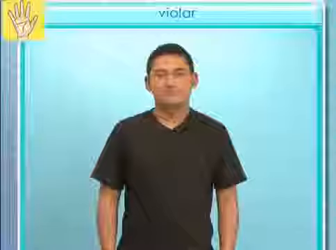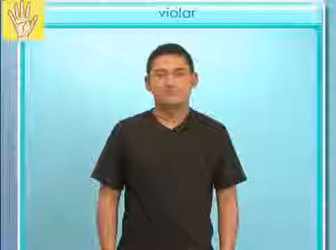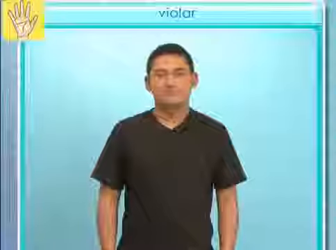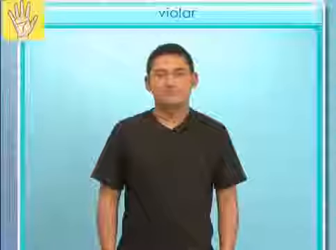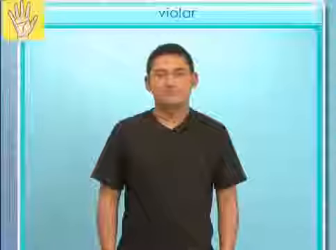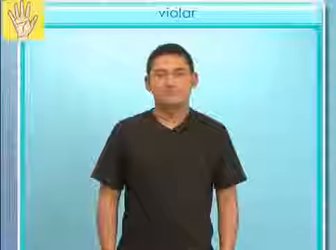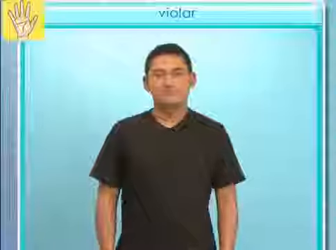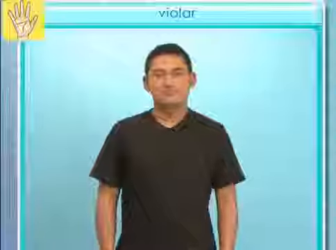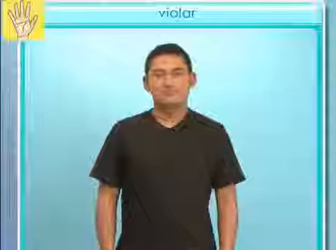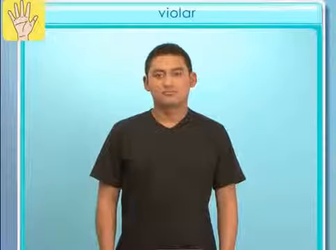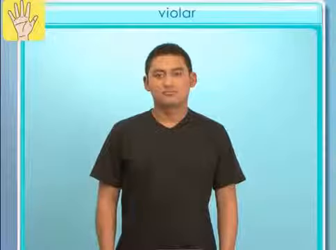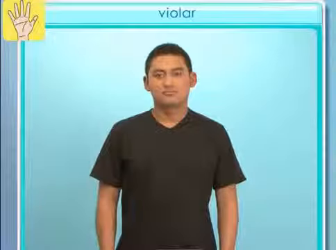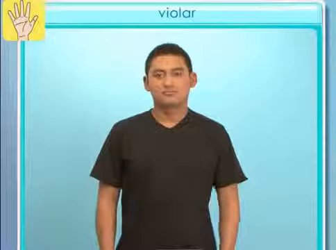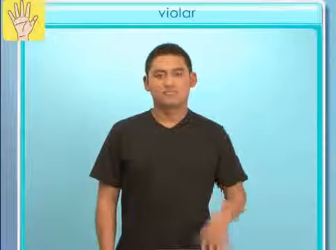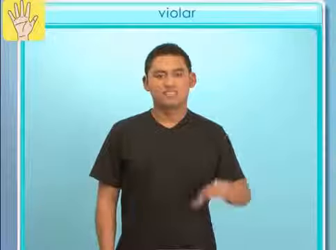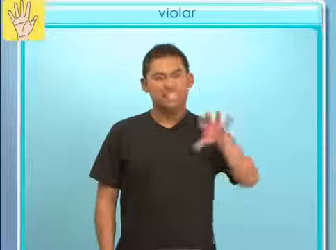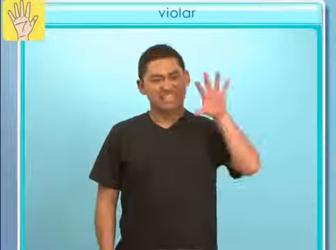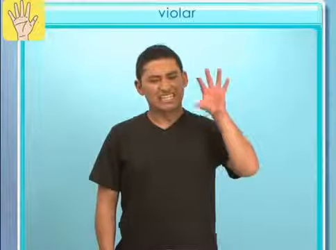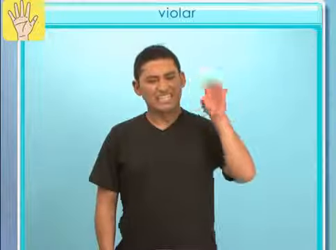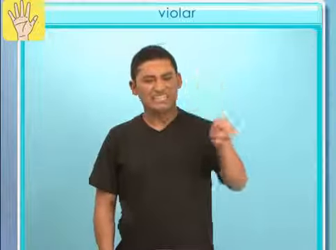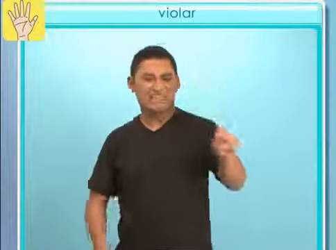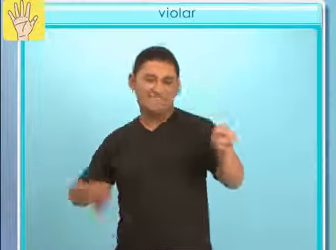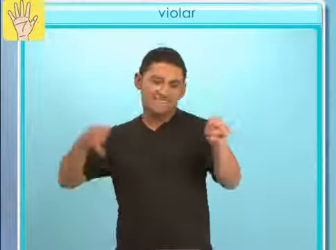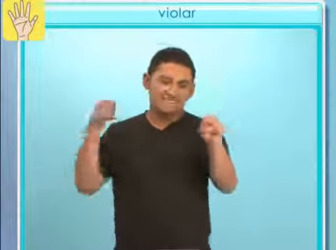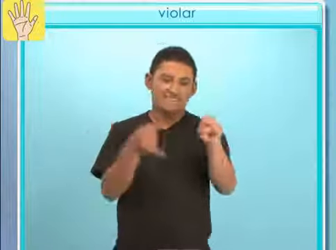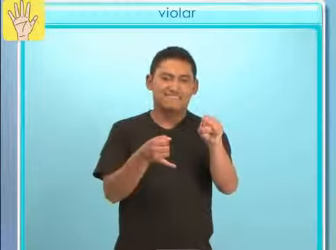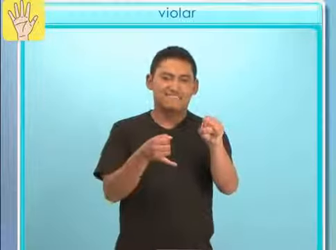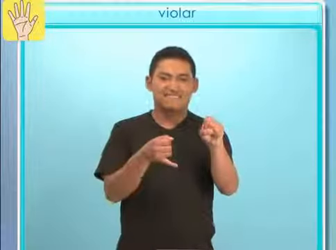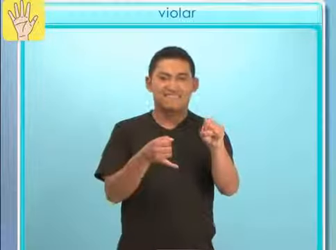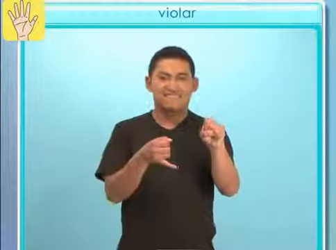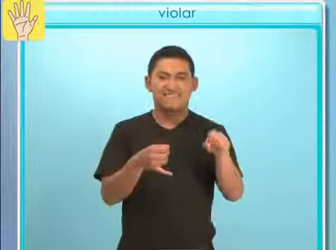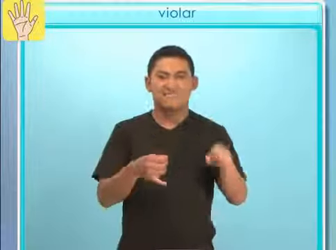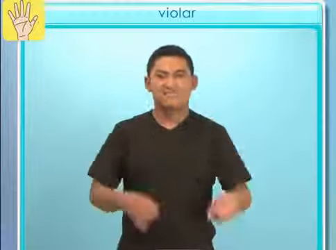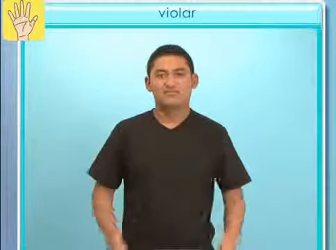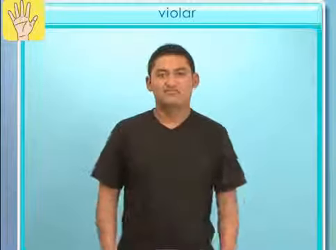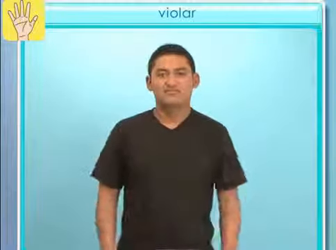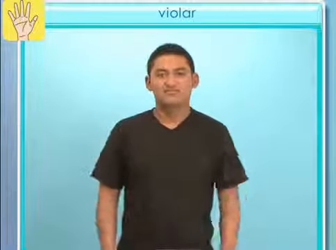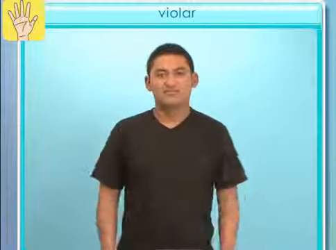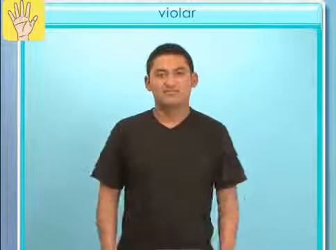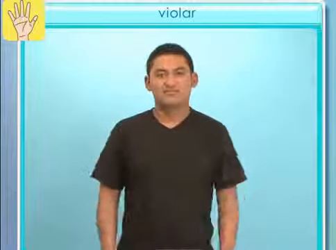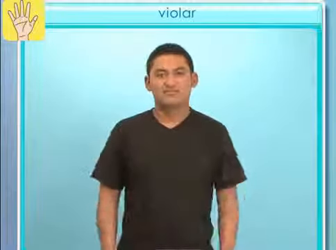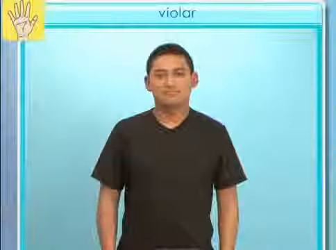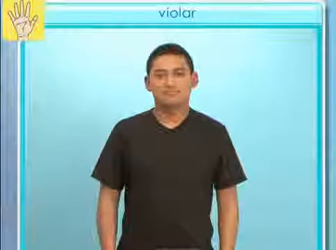VIOLAR